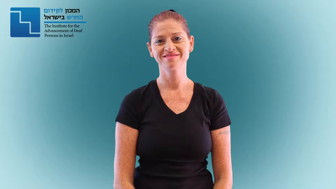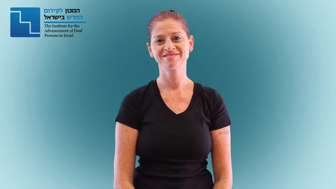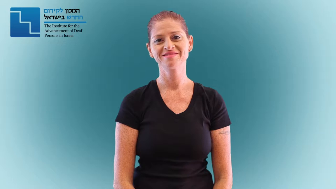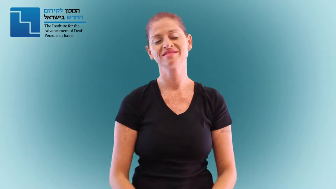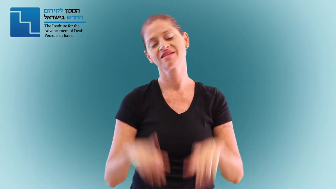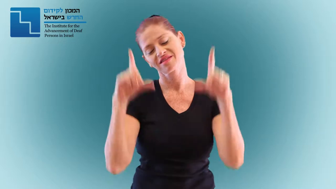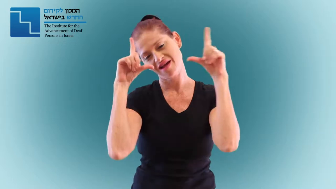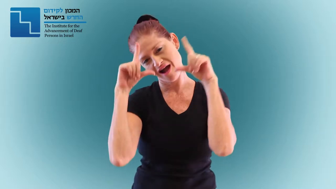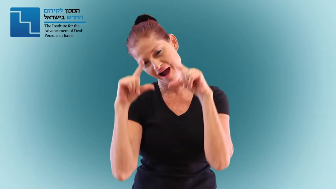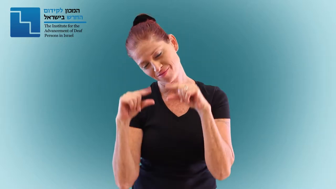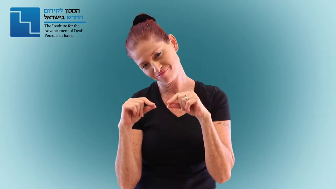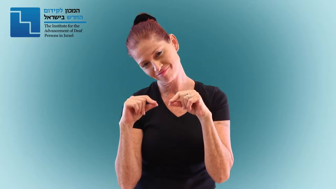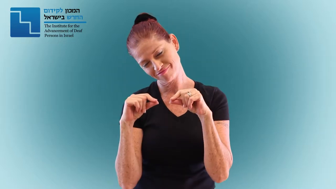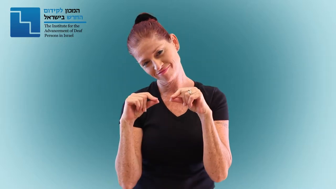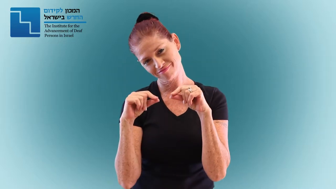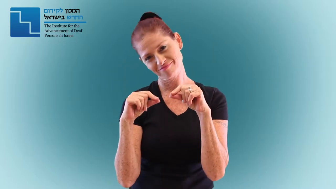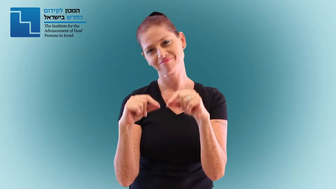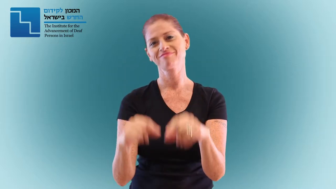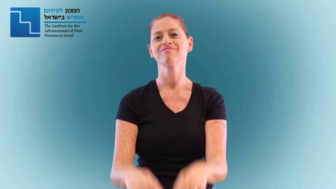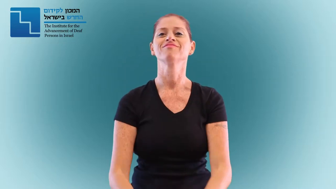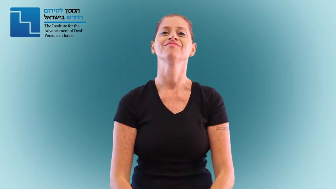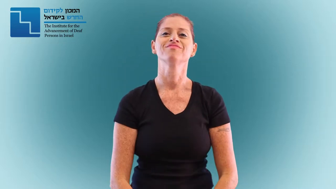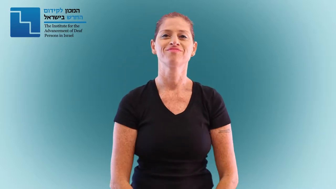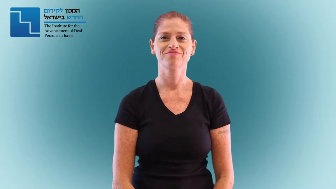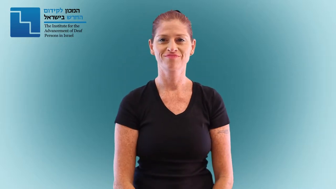להירדם